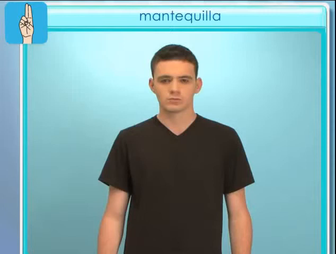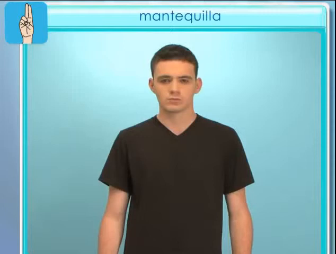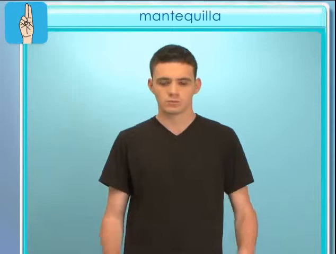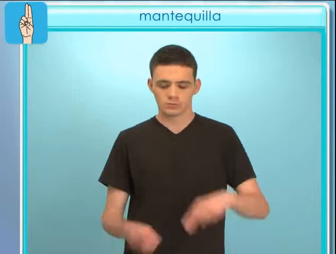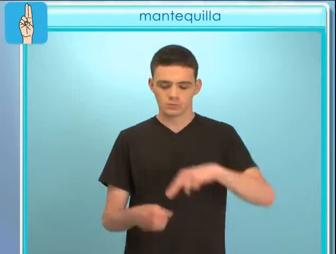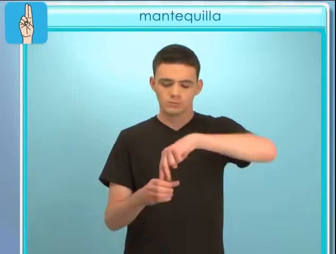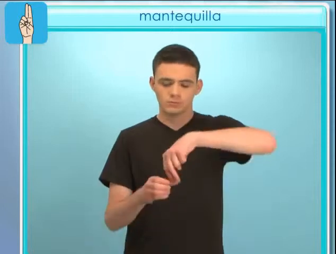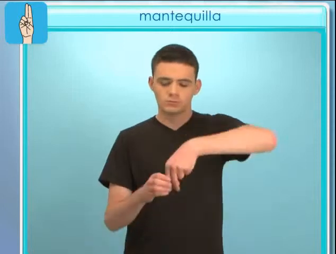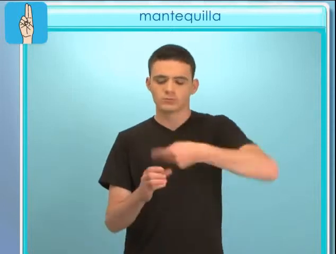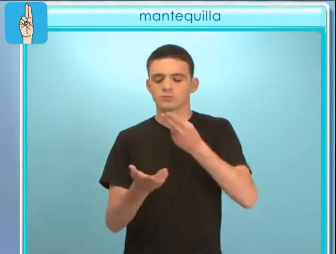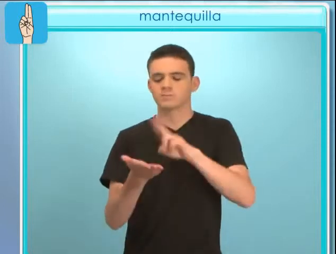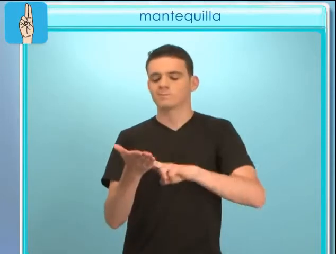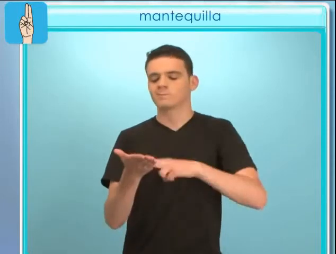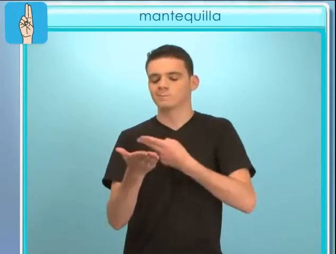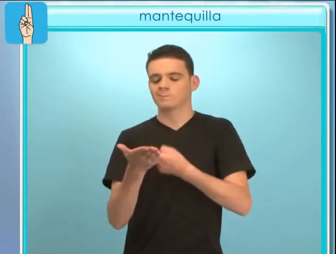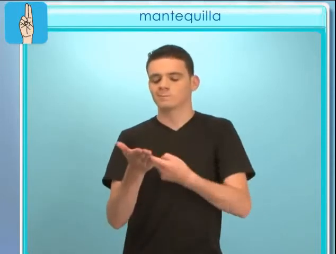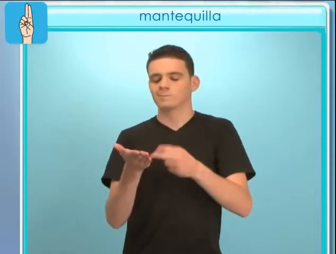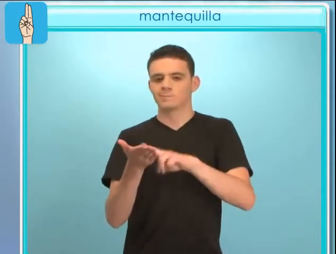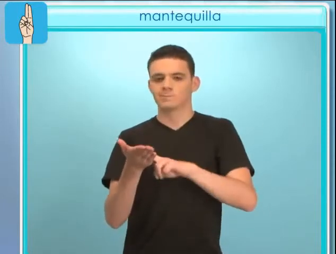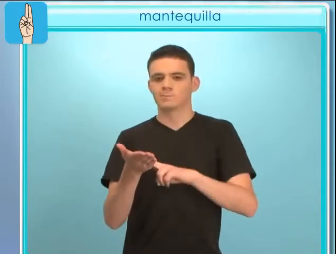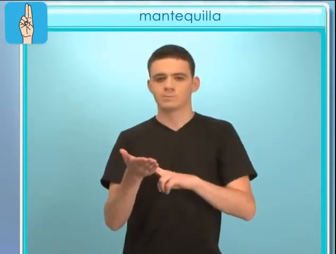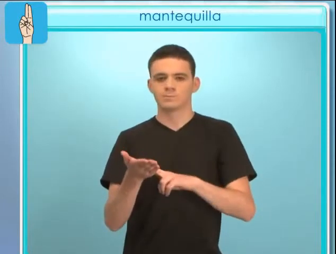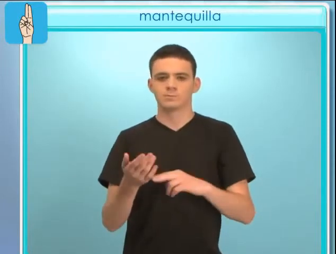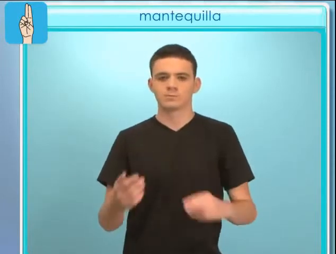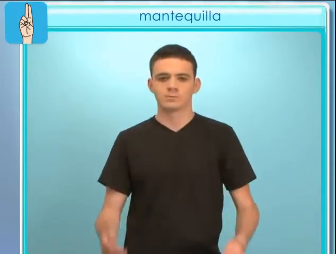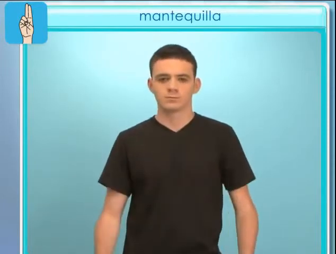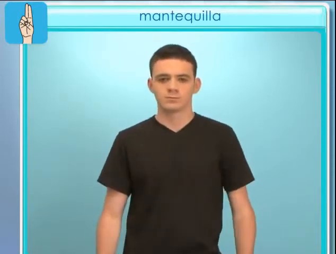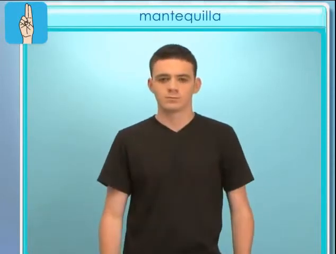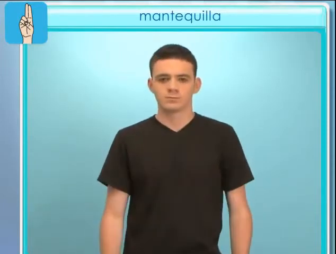MANTEQUILLA